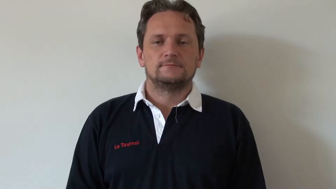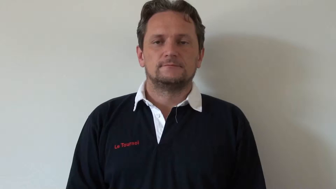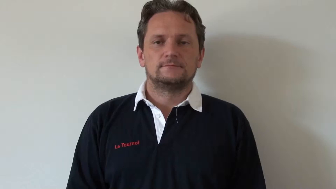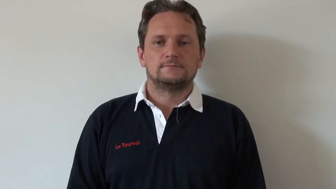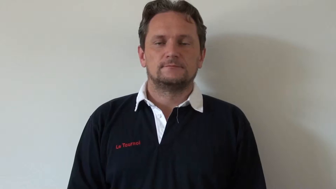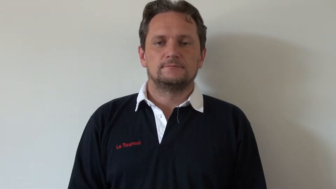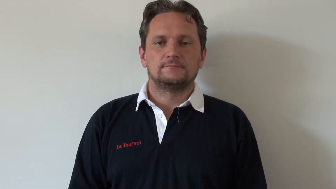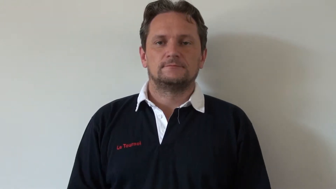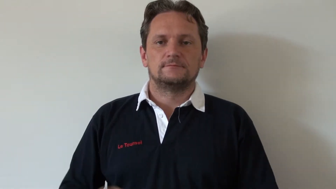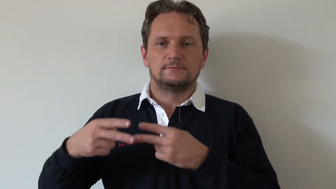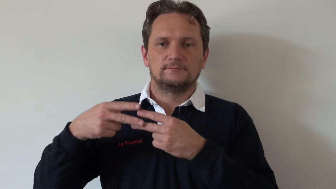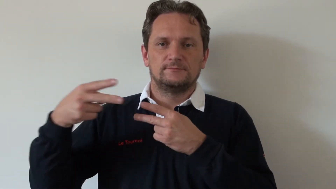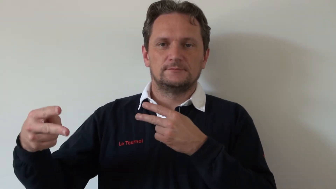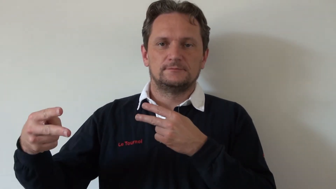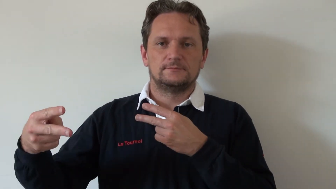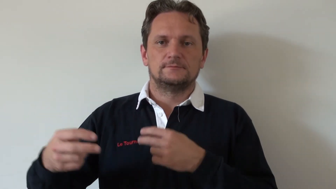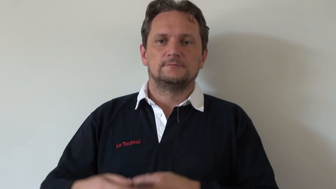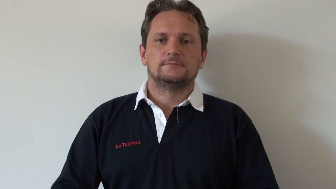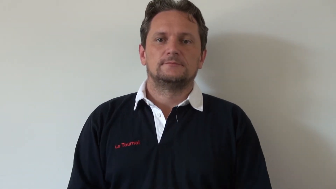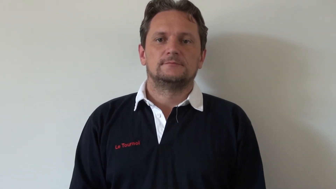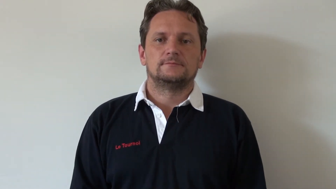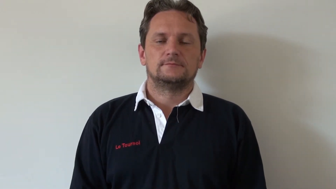Voisin